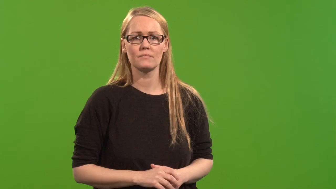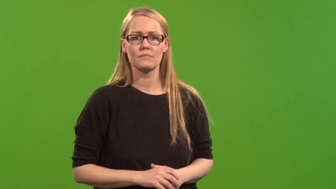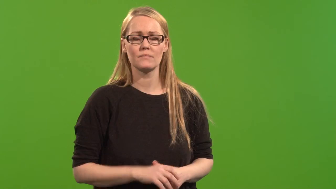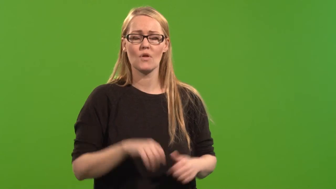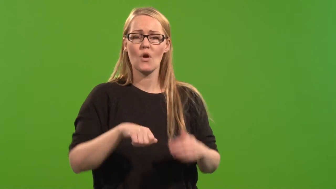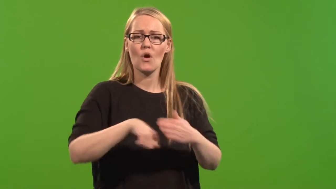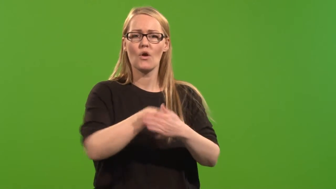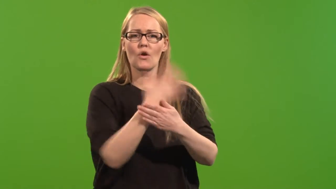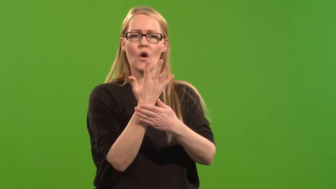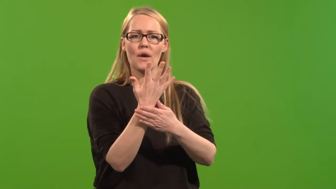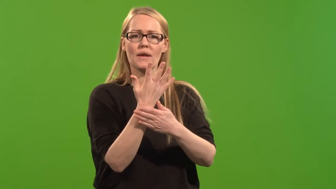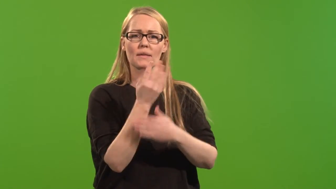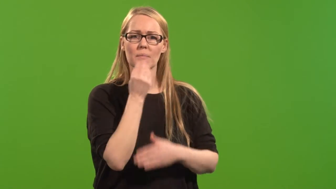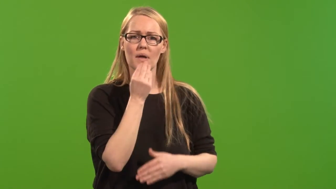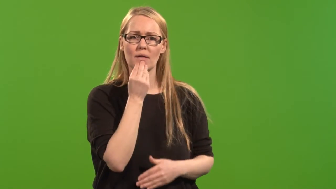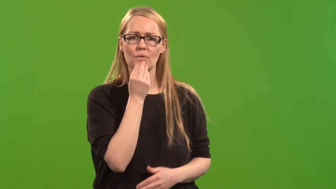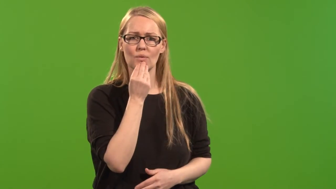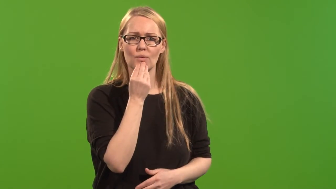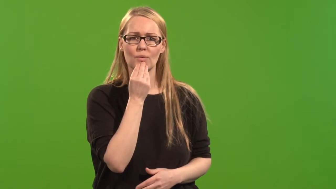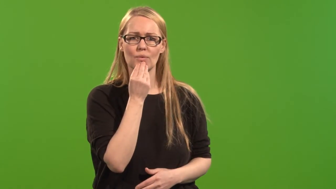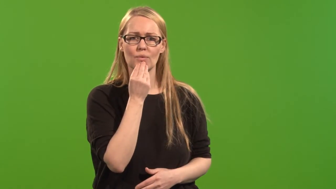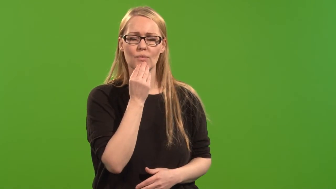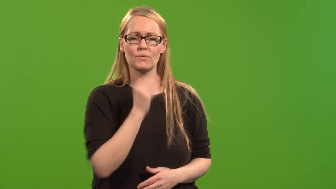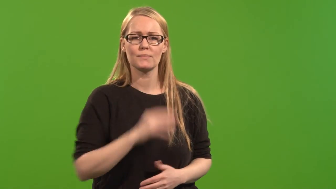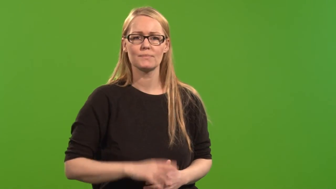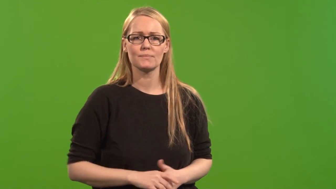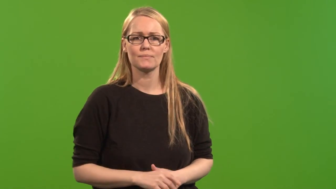Norrænn matur